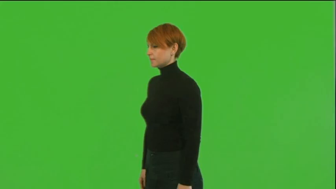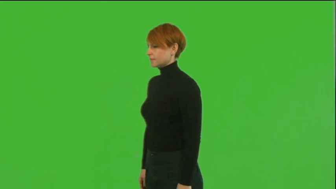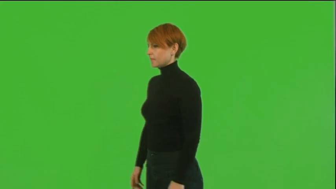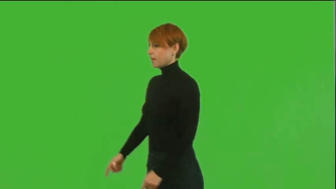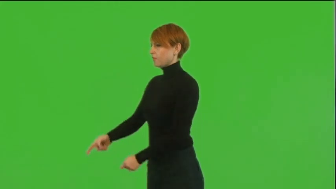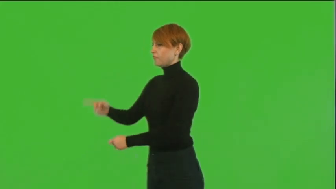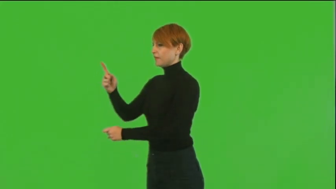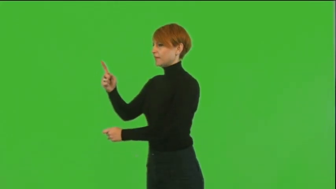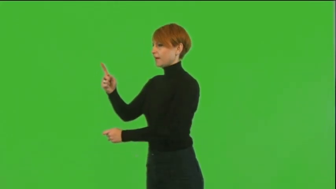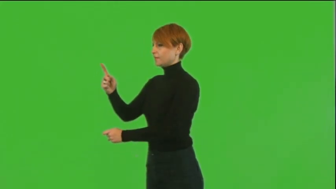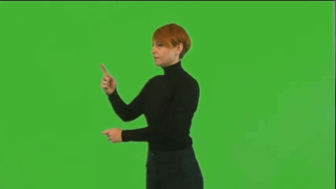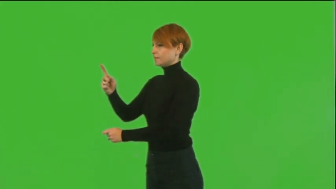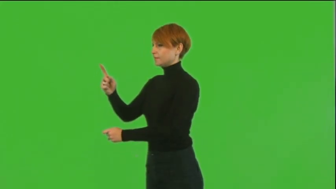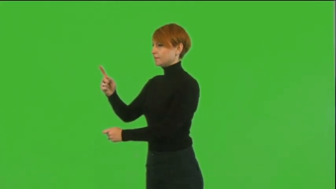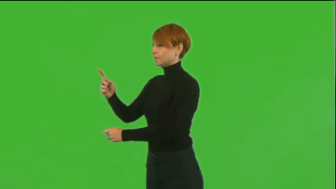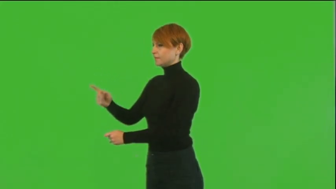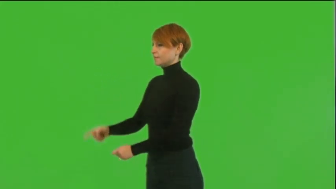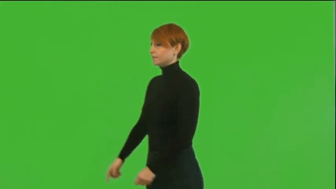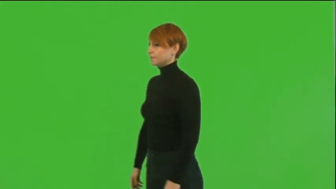wędka